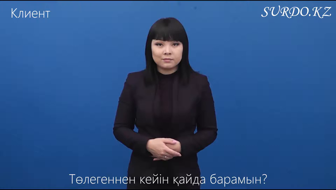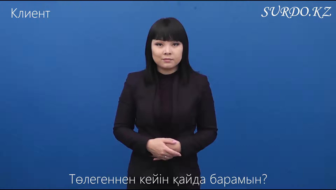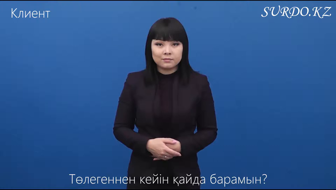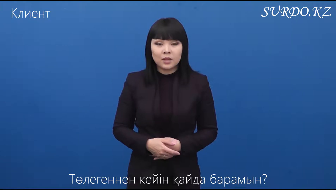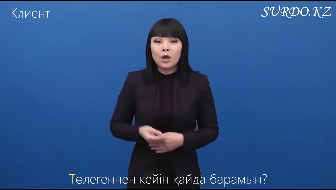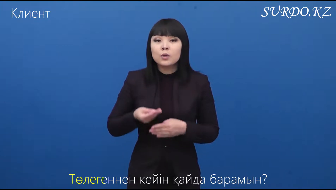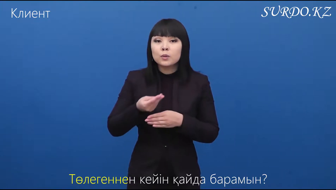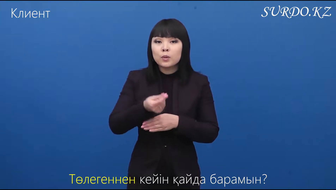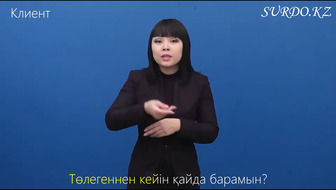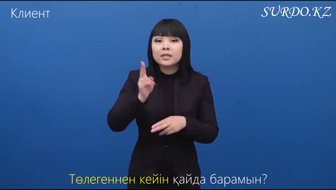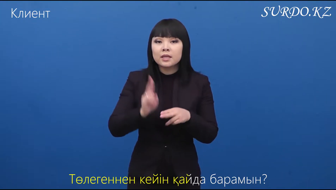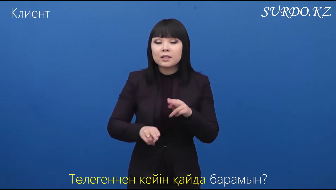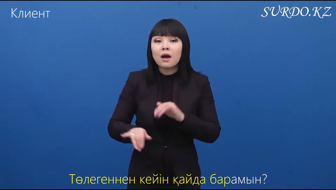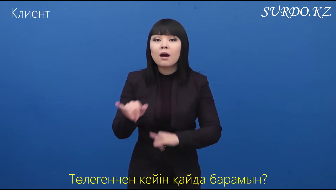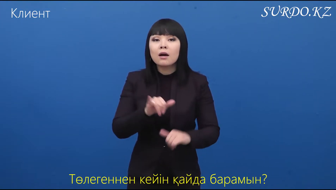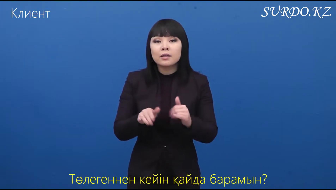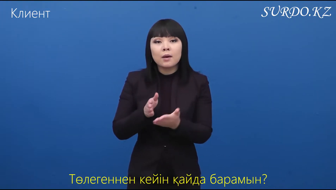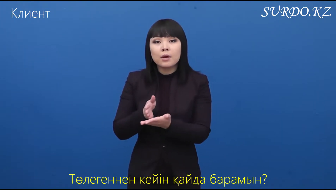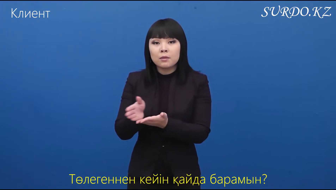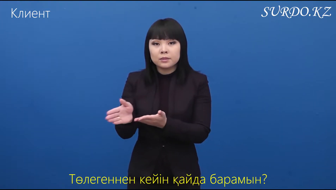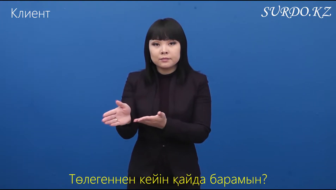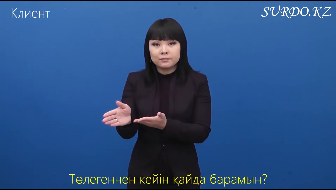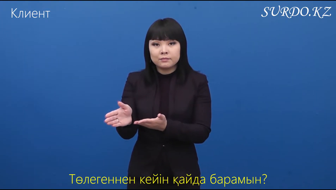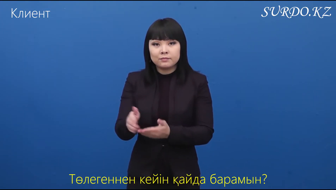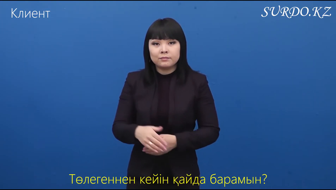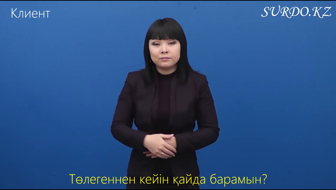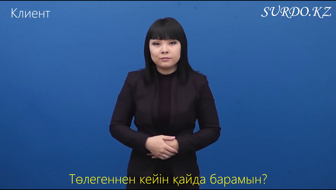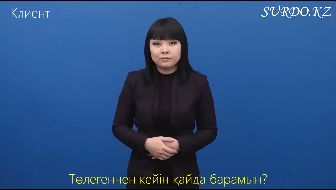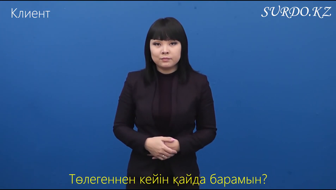Клиент